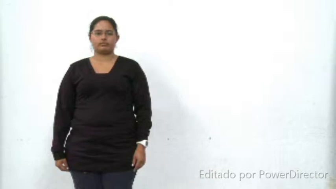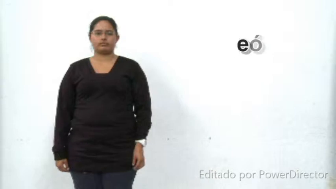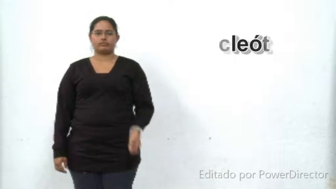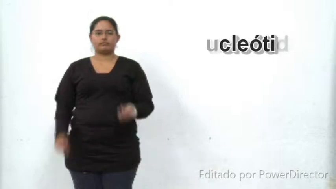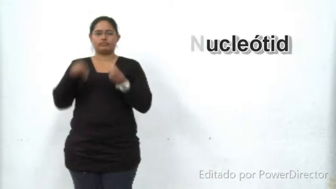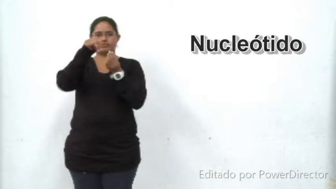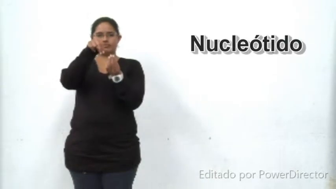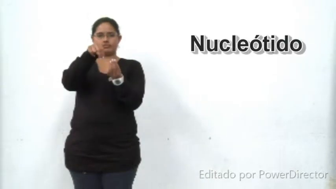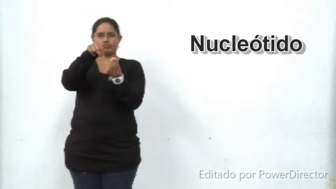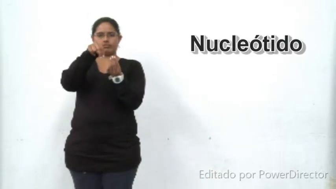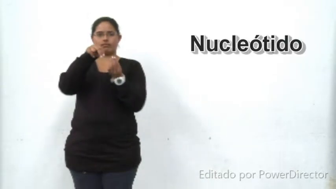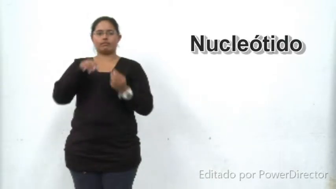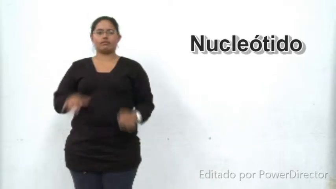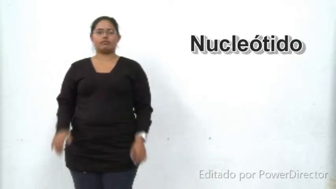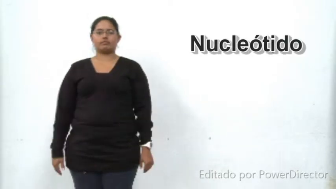Nucleótido